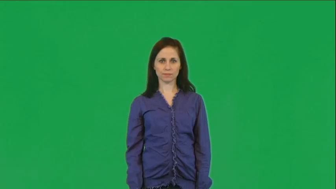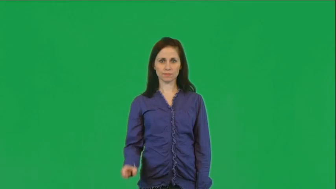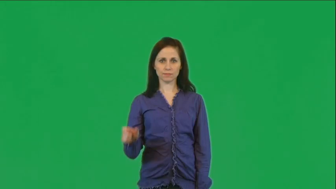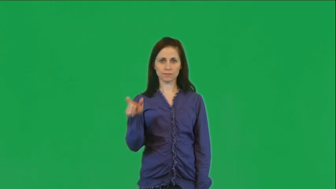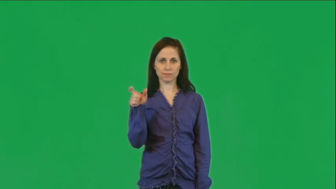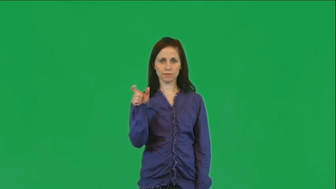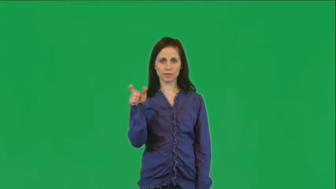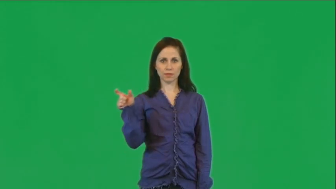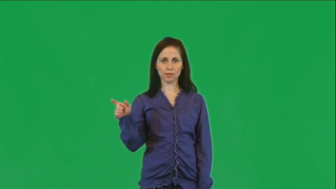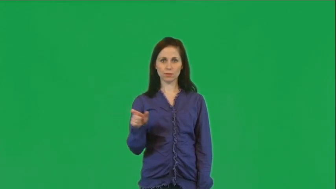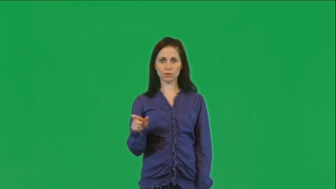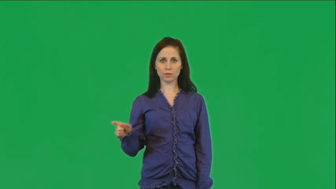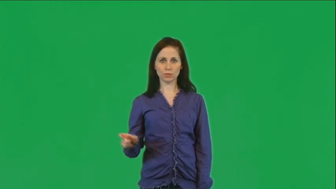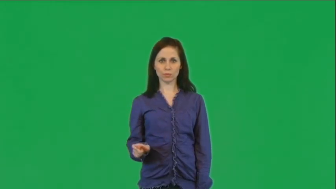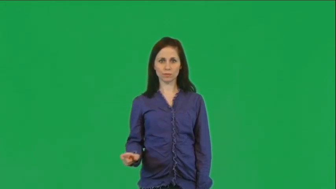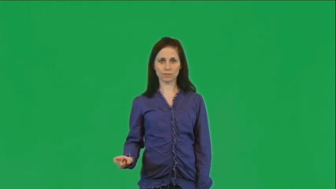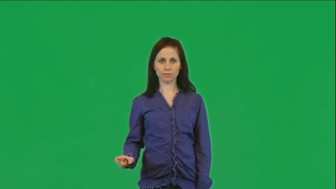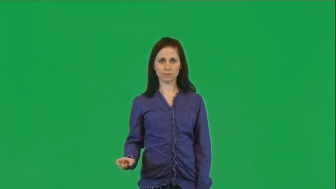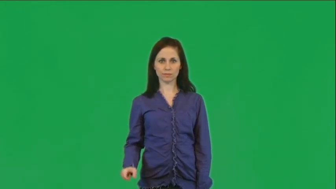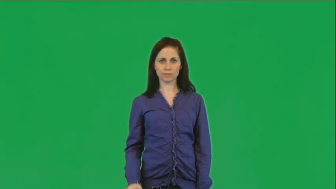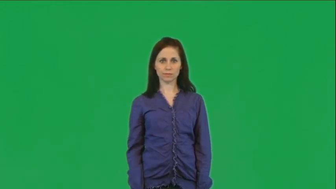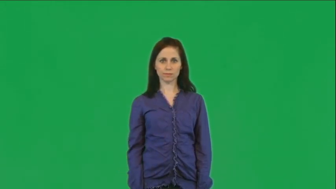kręgosłup